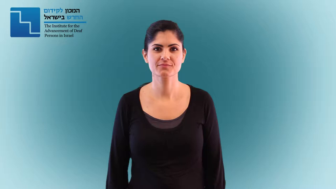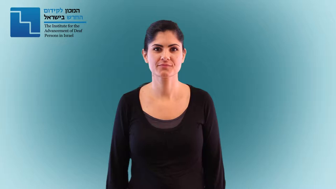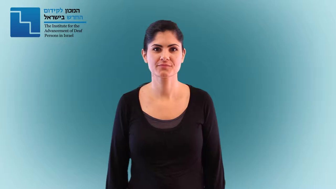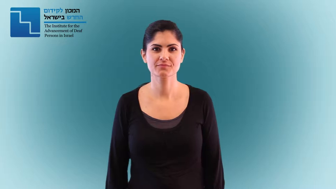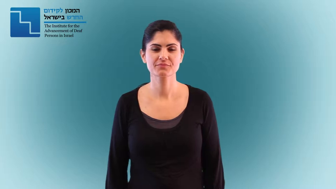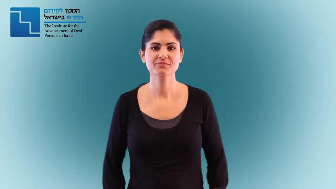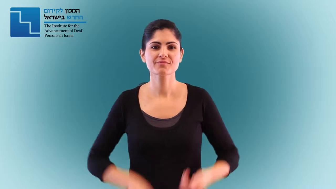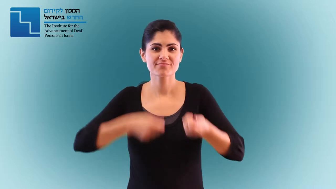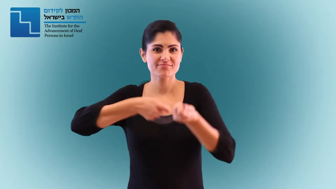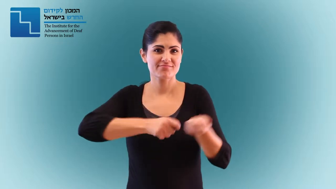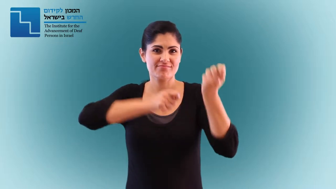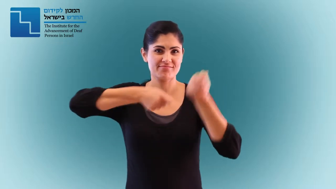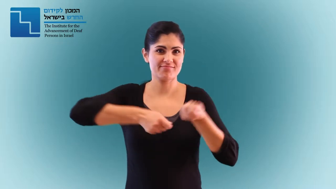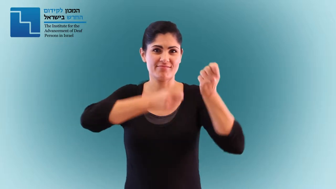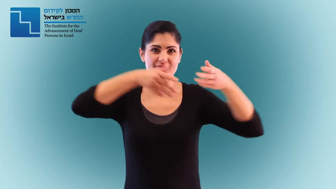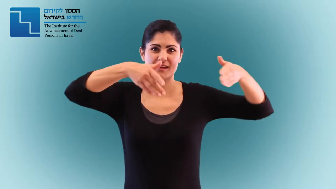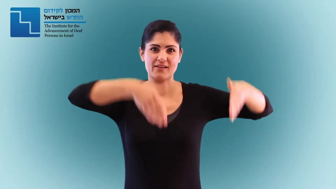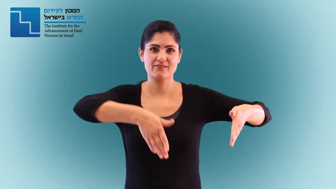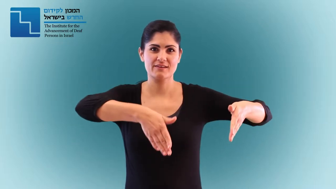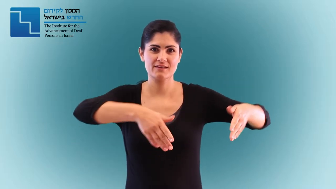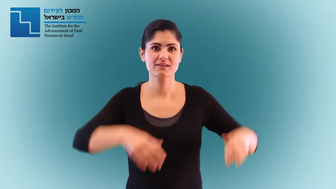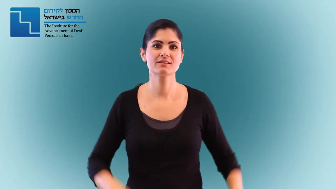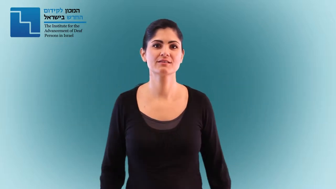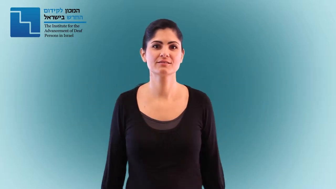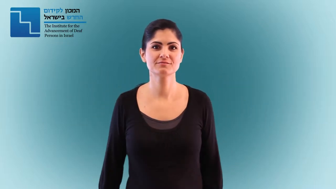קברן